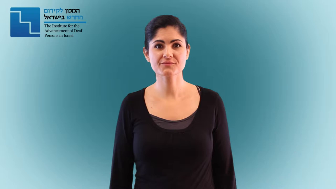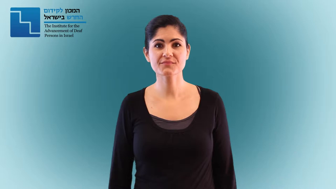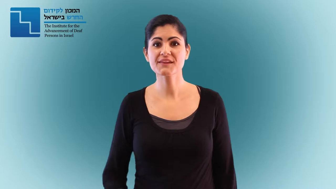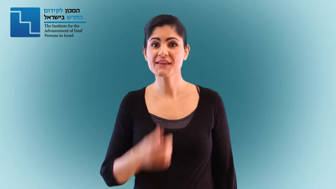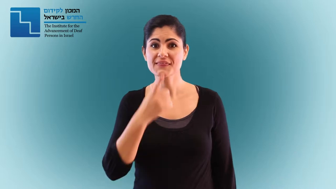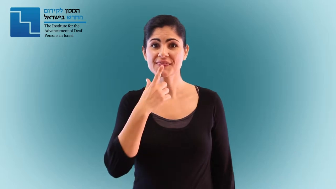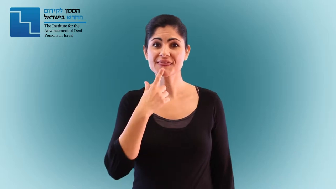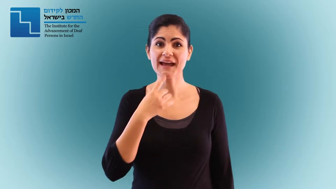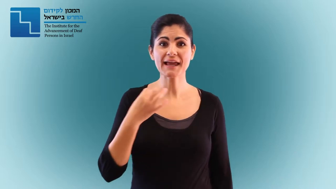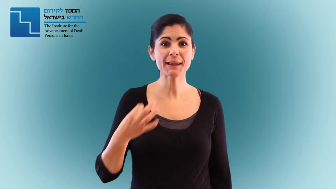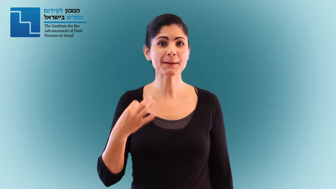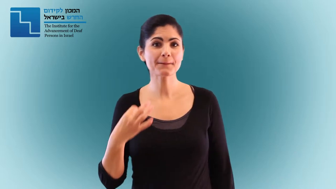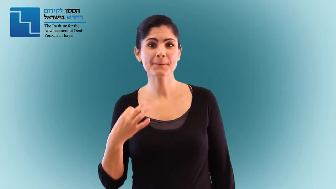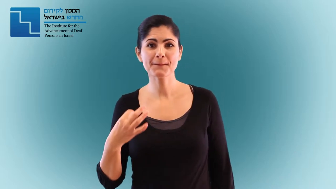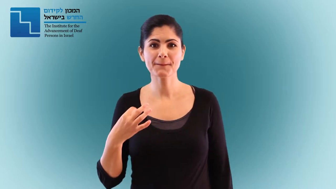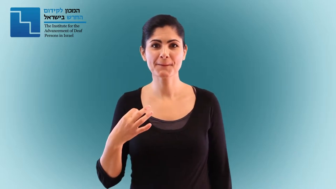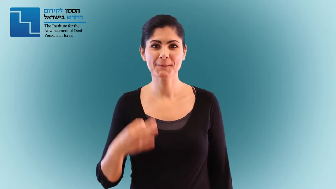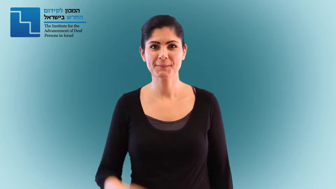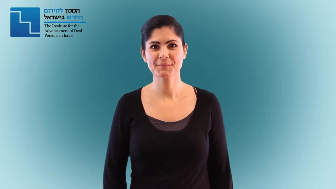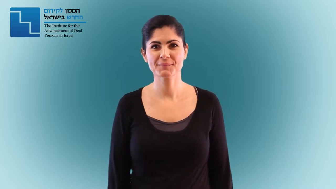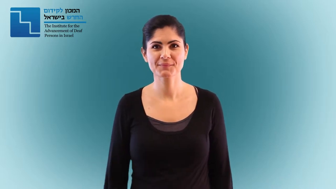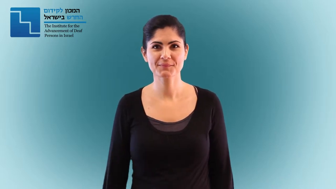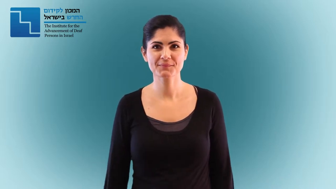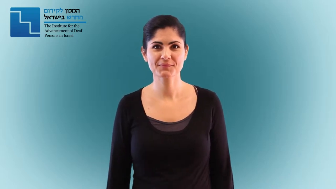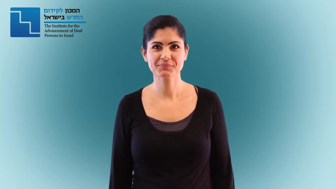טעים